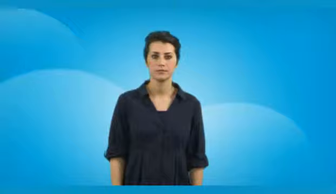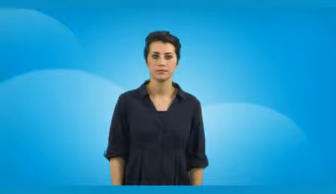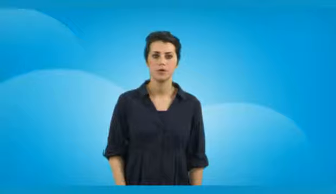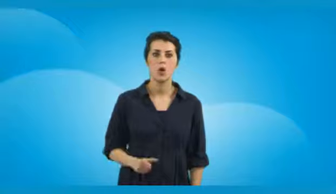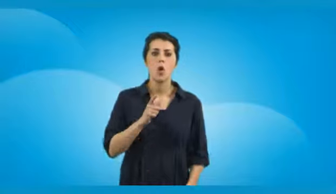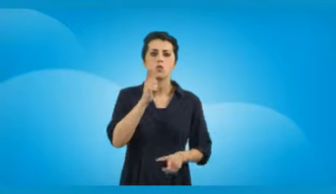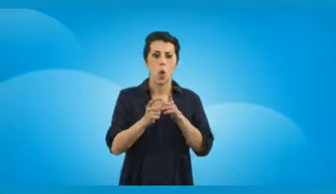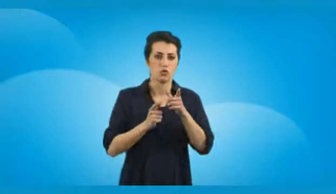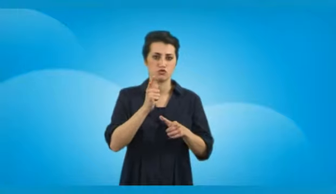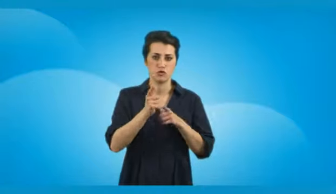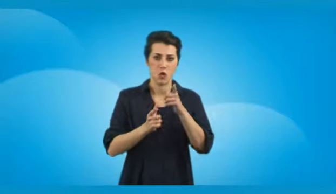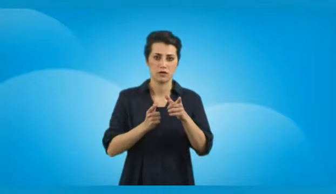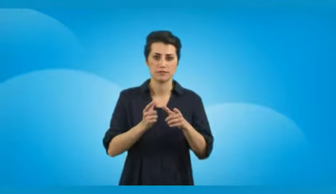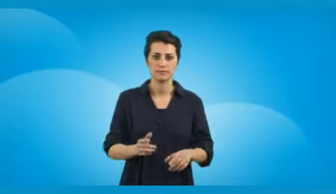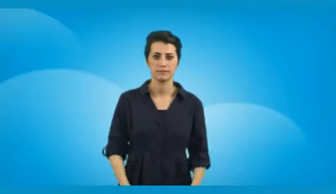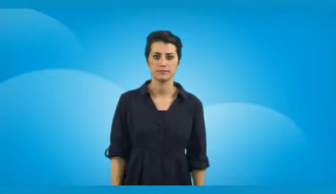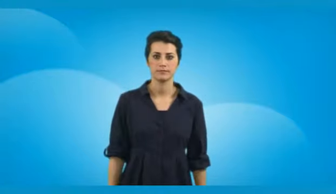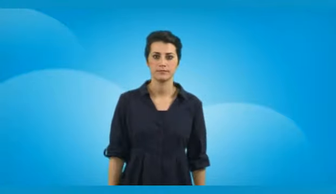Kölcsön